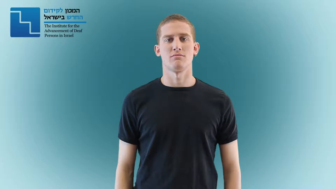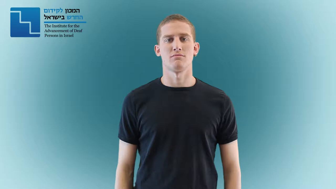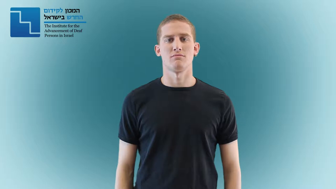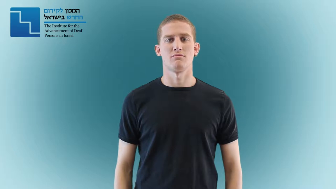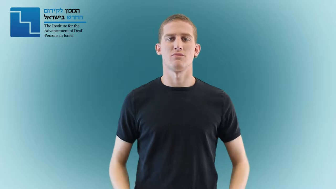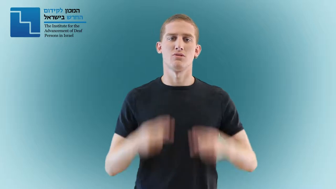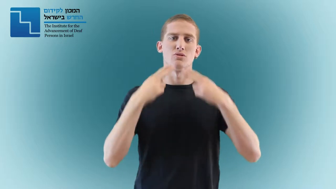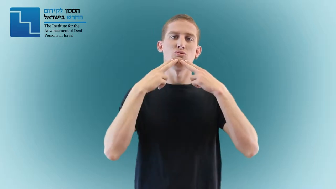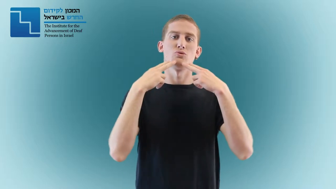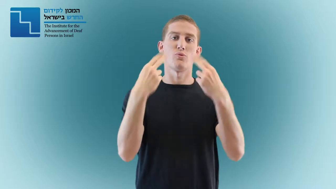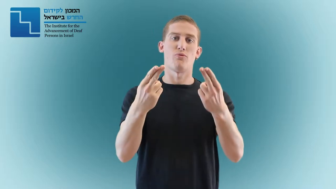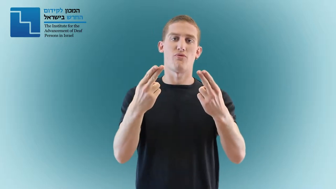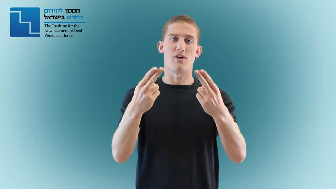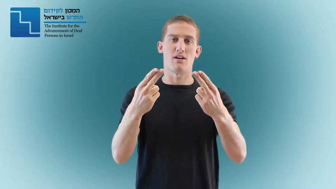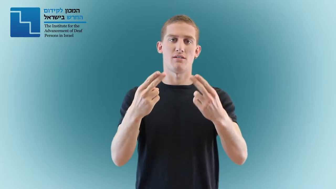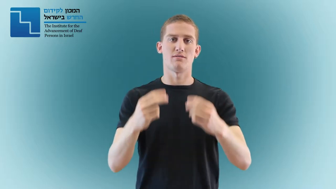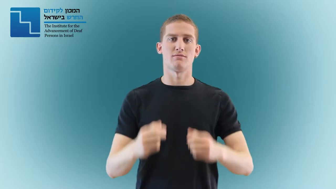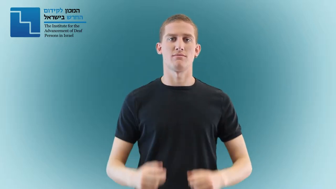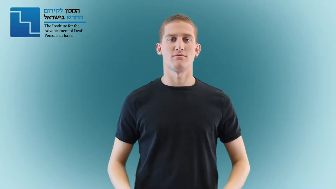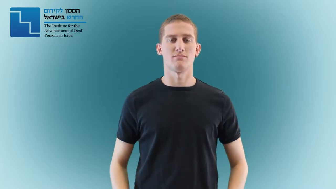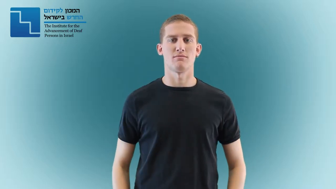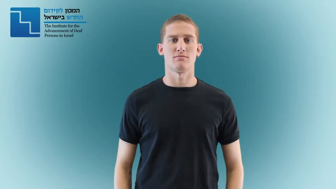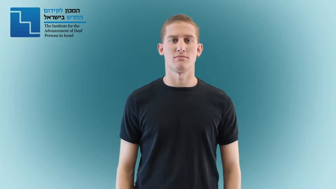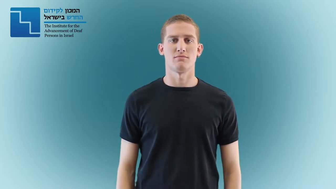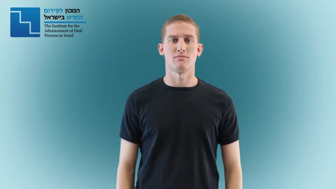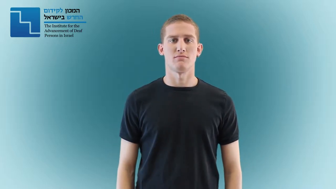תשובה / פתרון